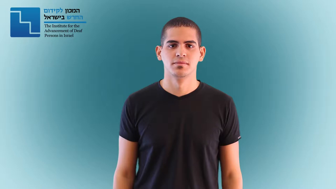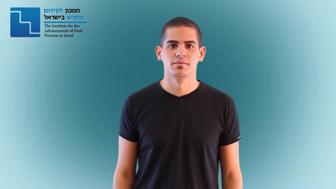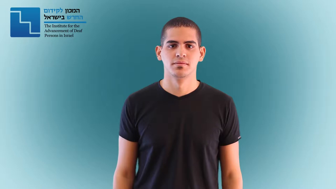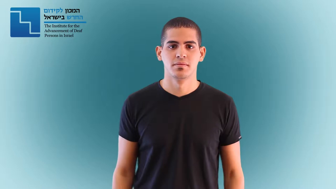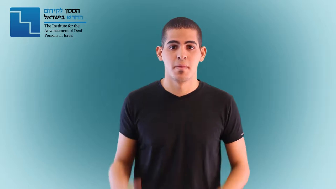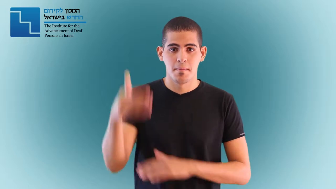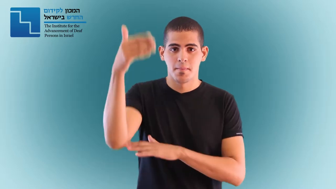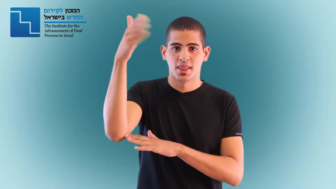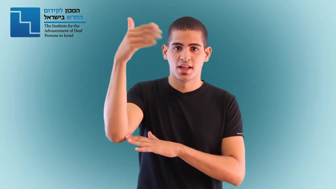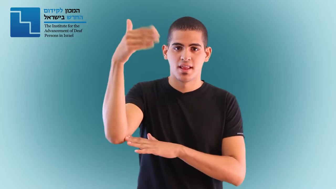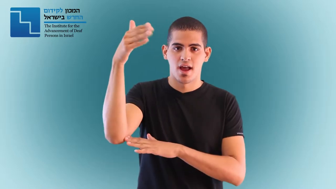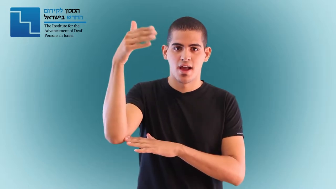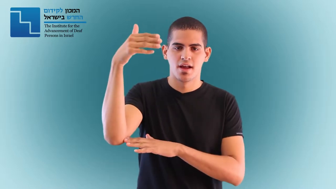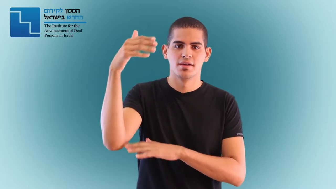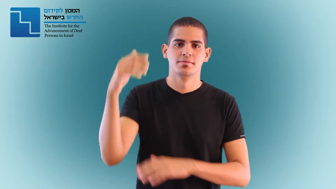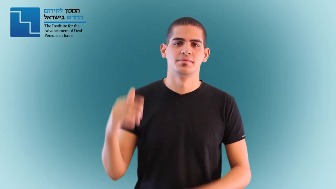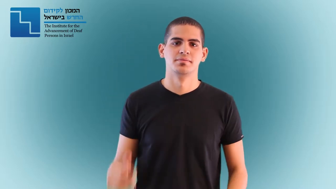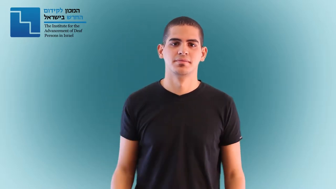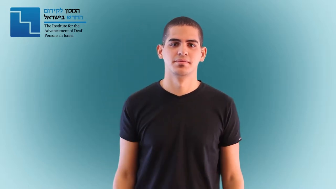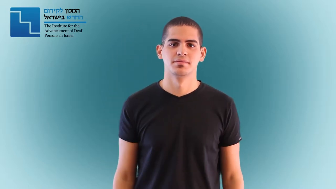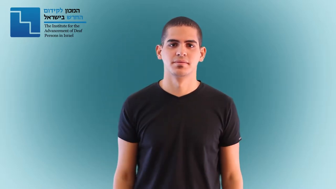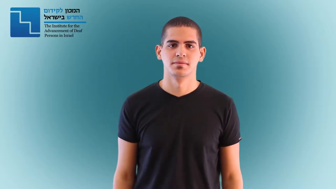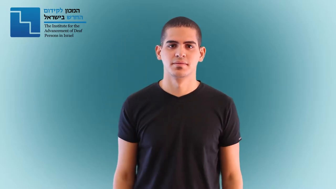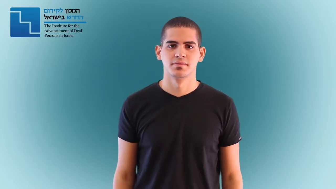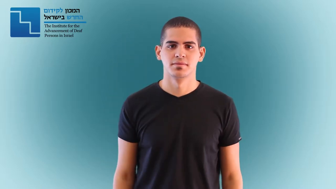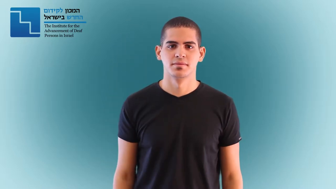מדינה